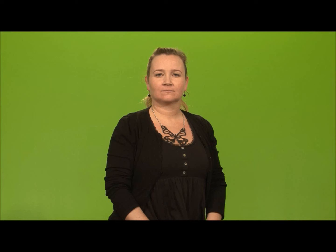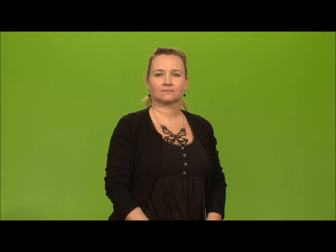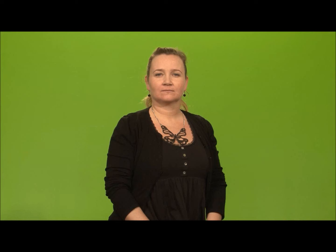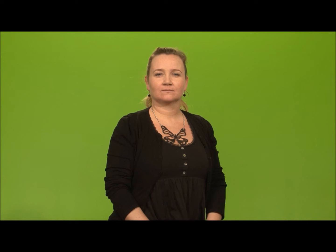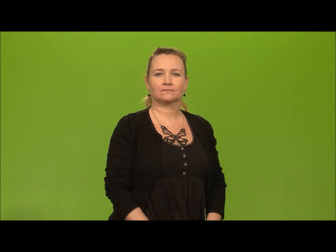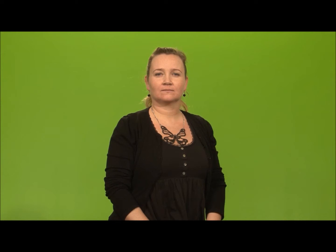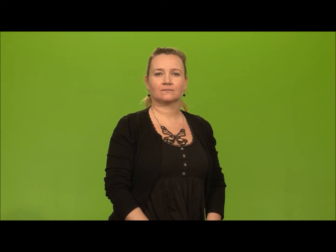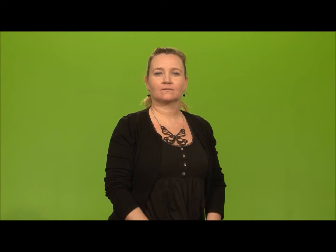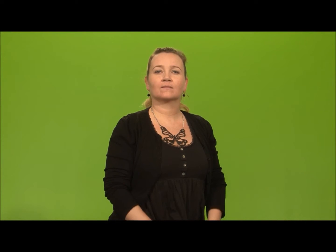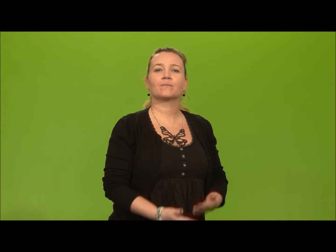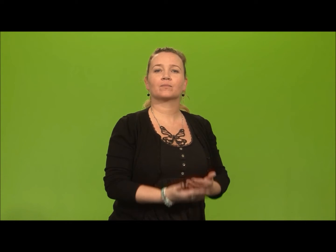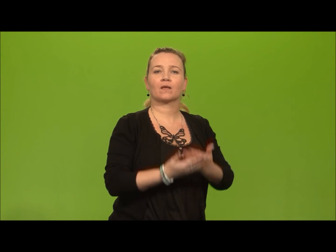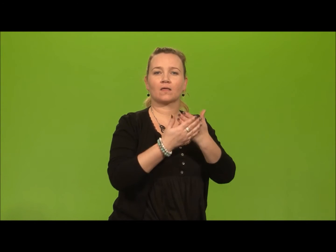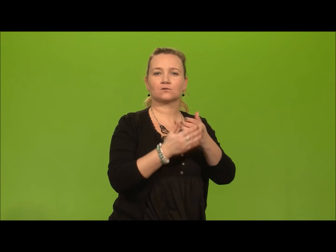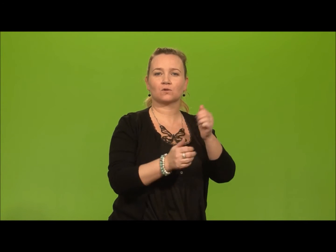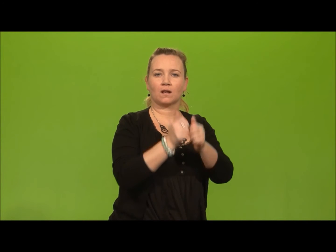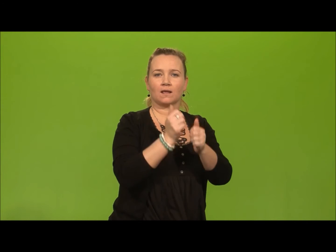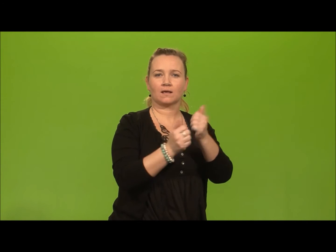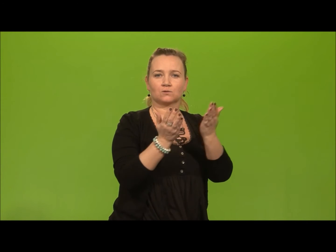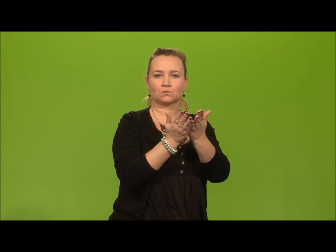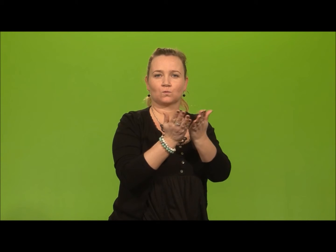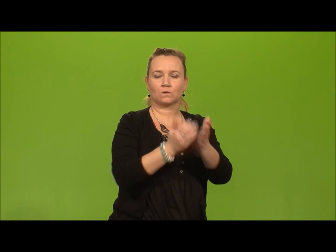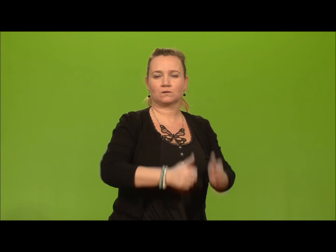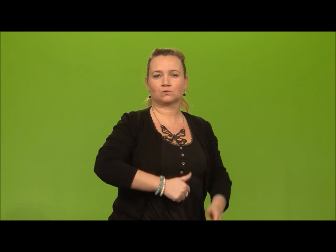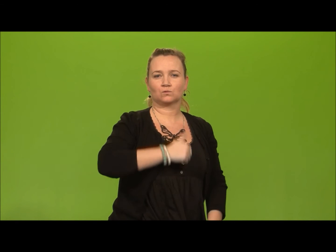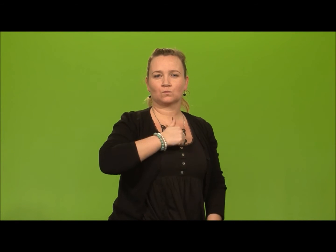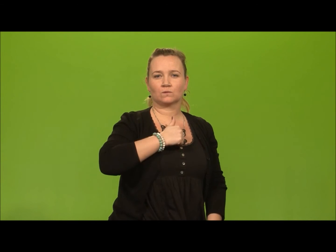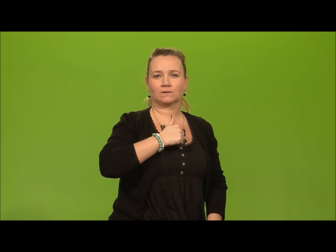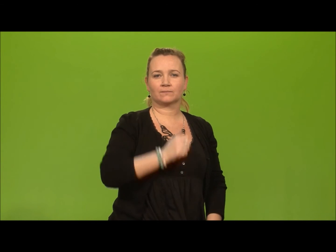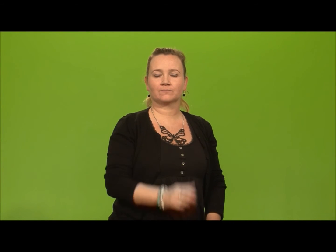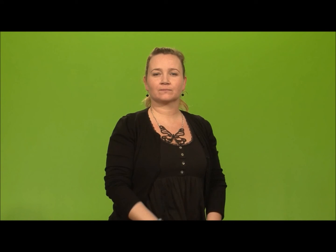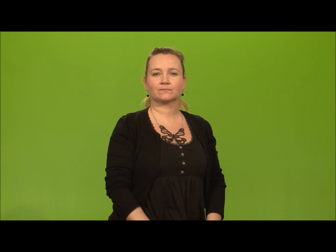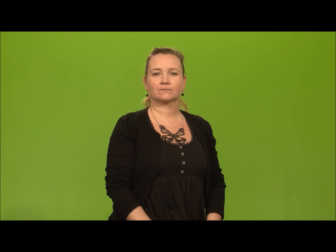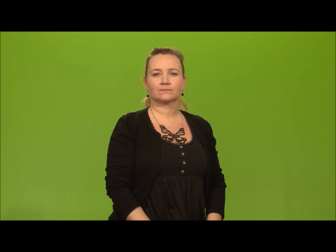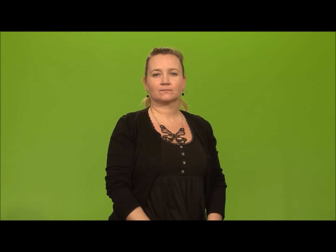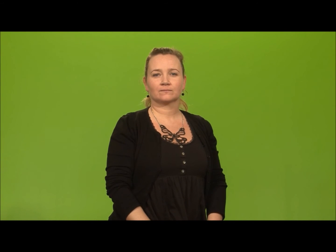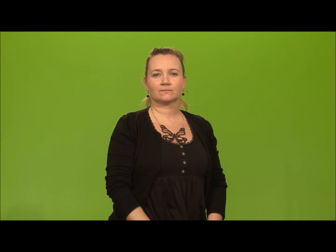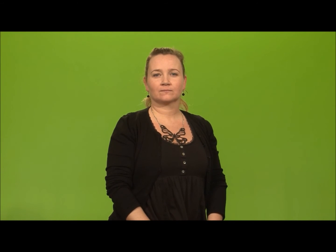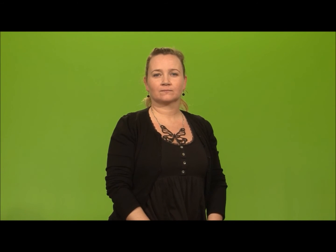aðstoðarleikskólastjóri